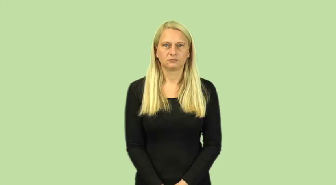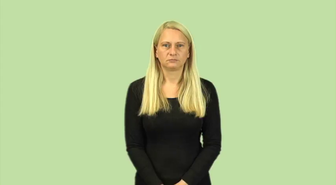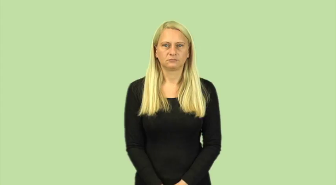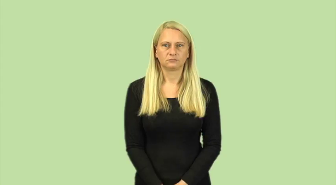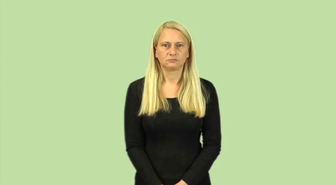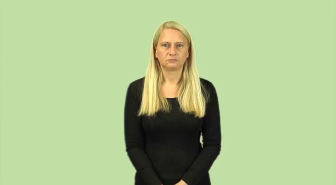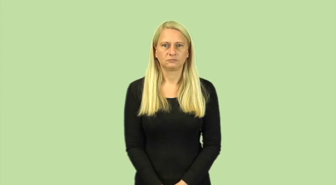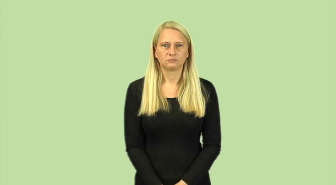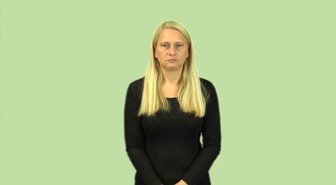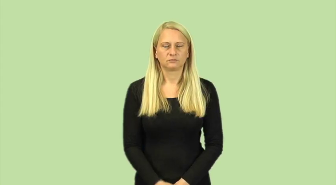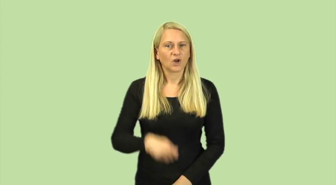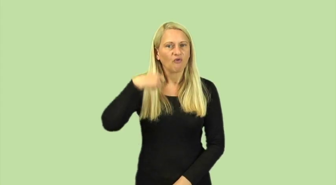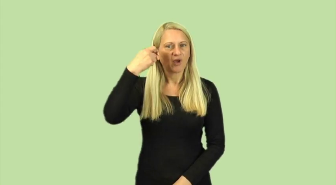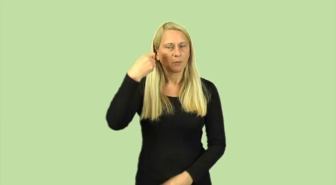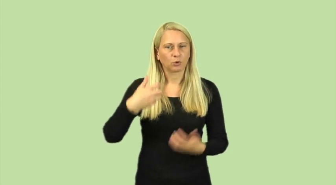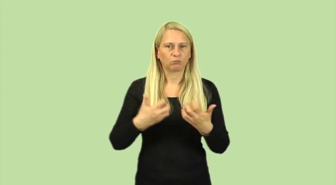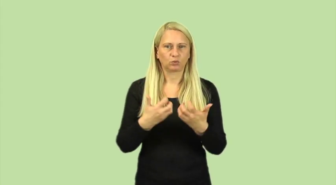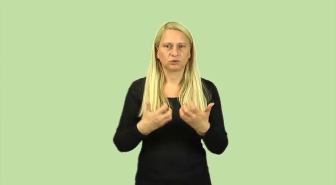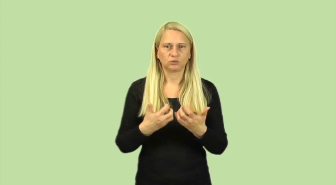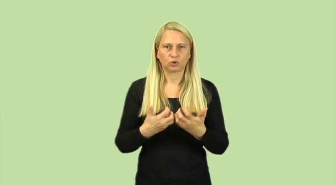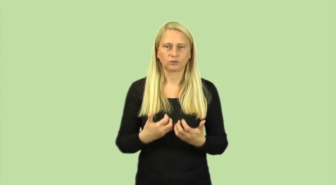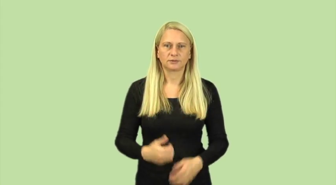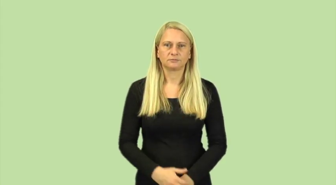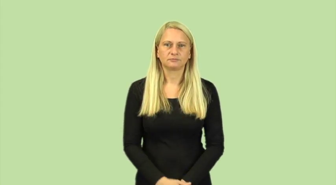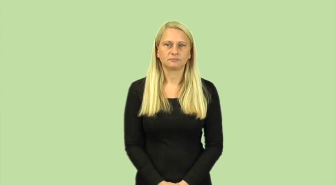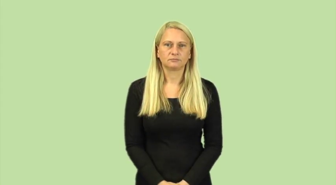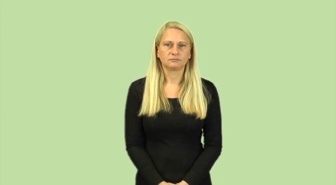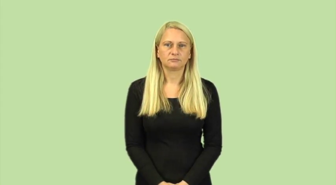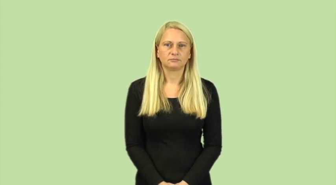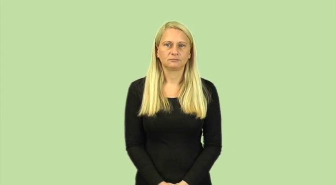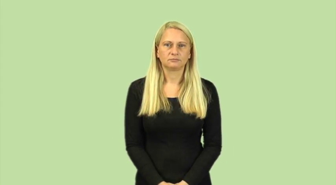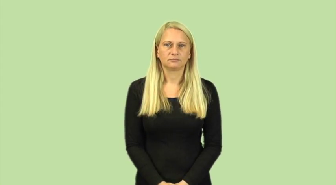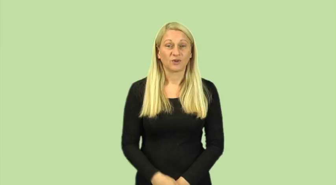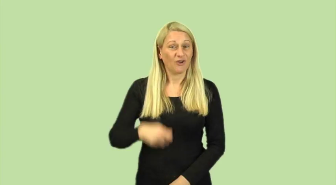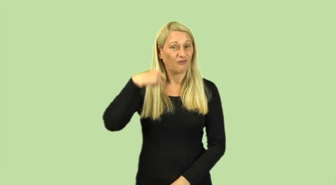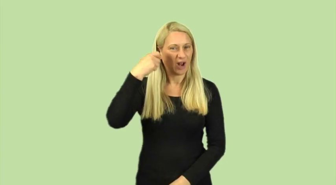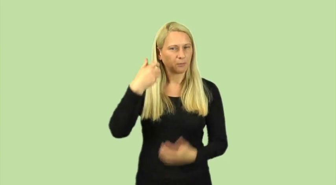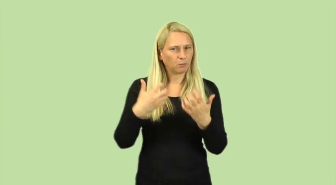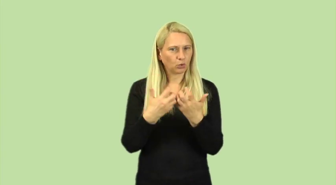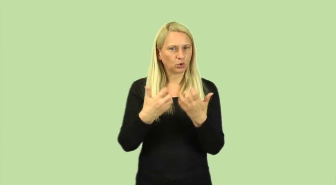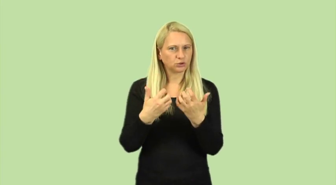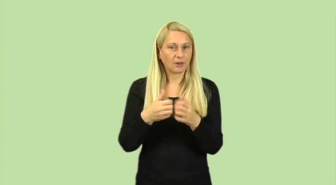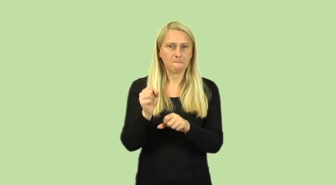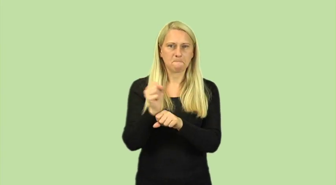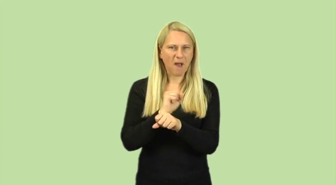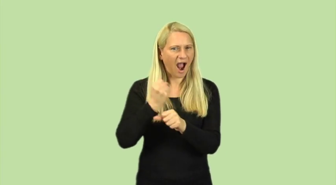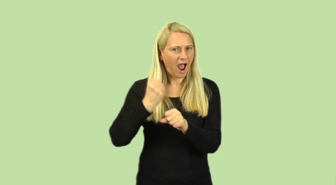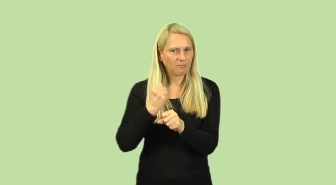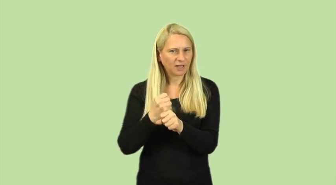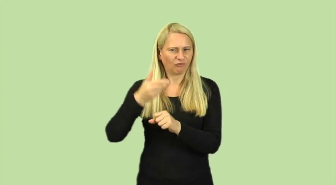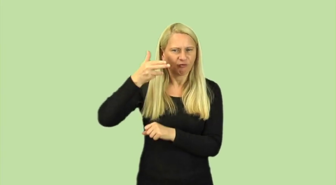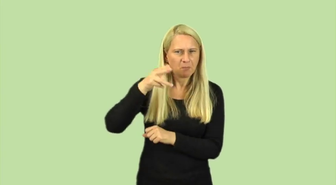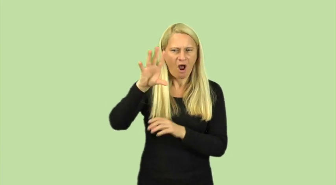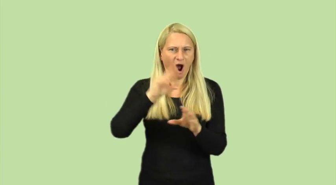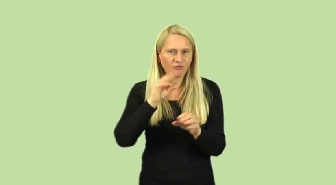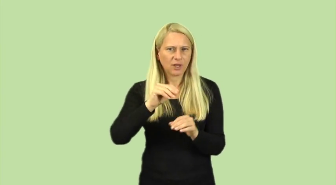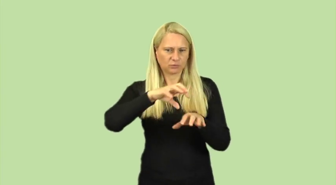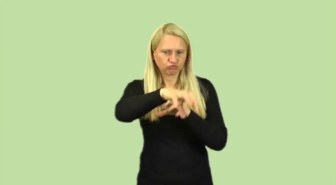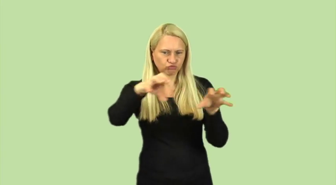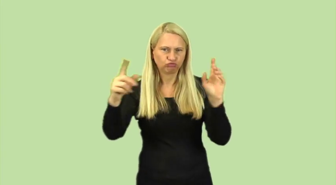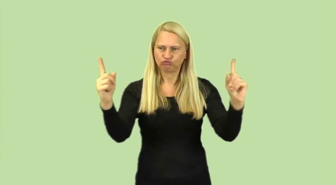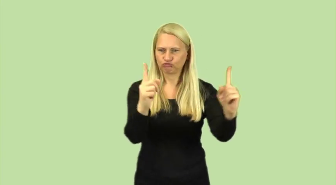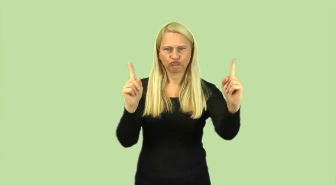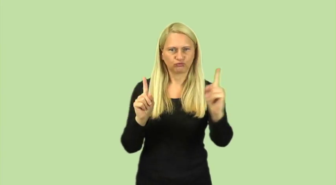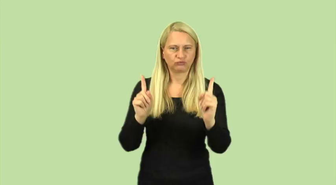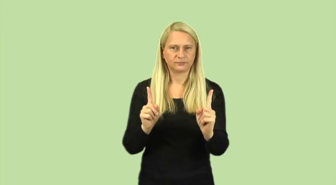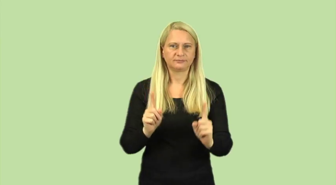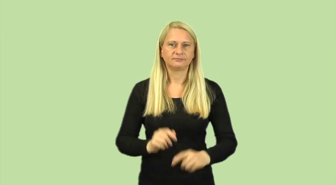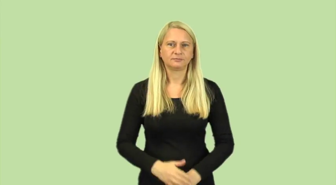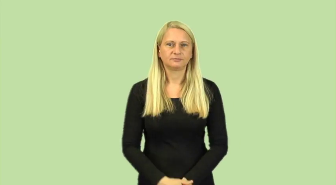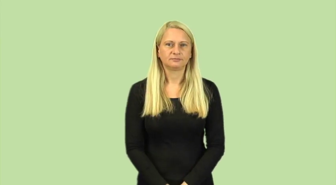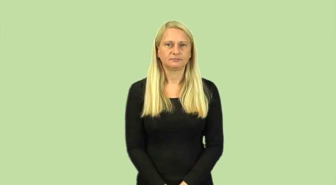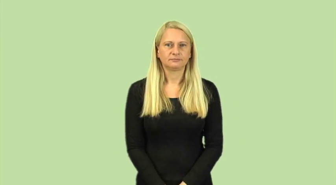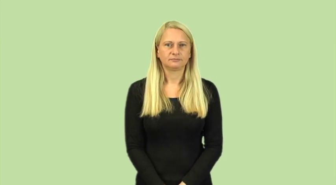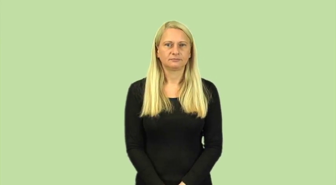Produktion